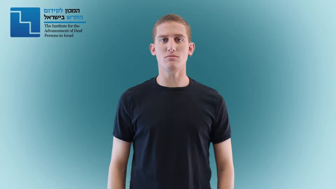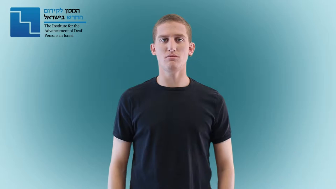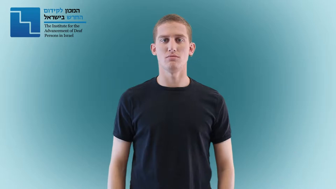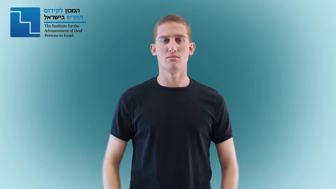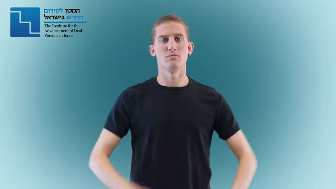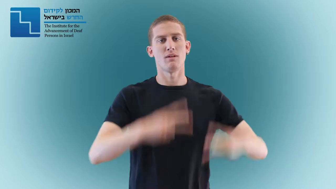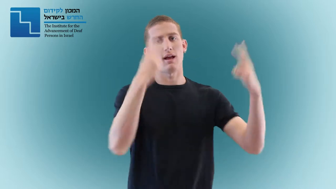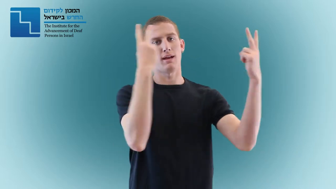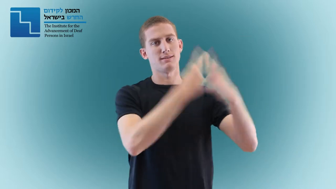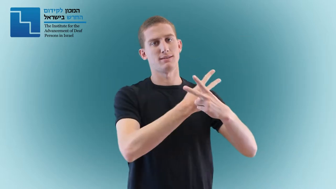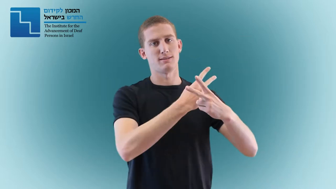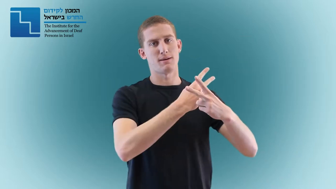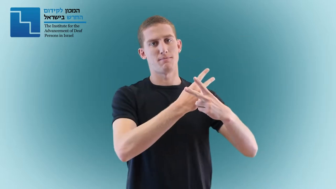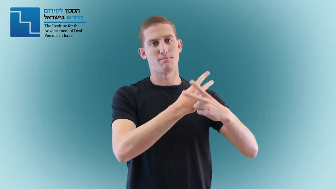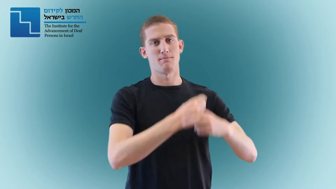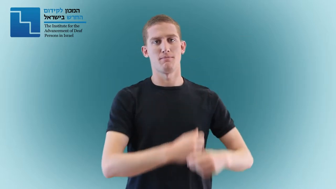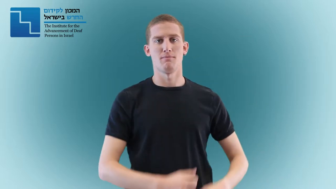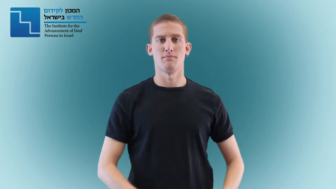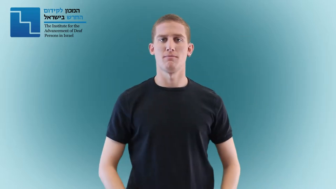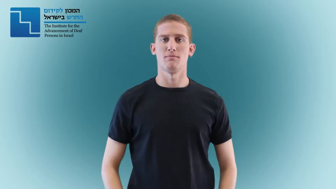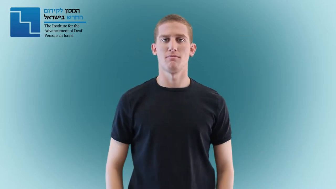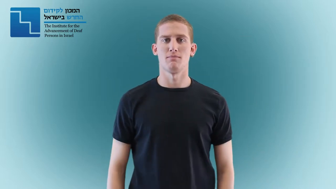הסכם